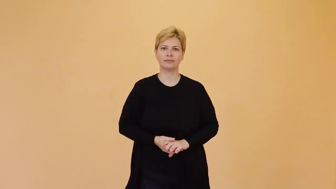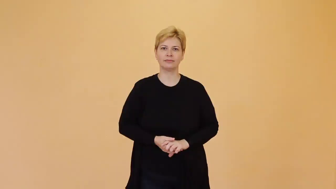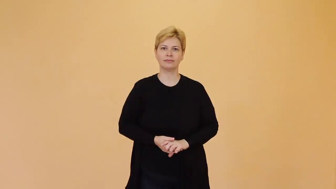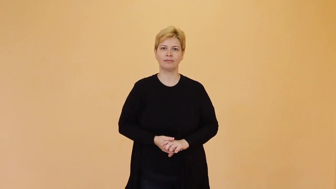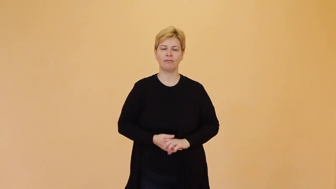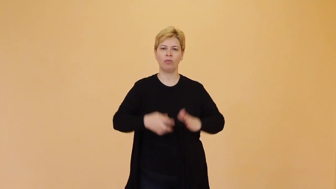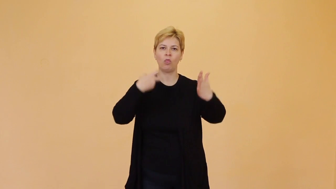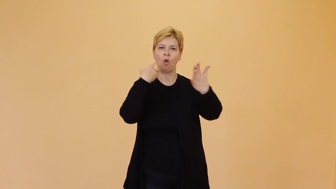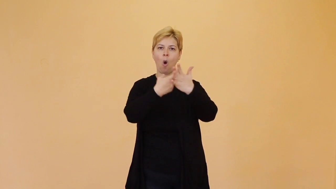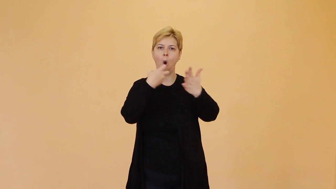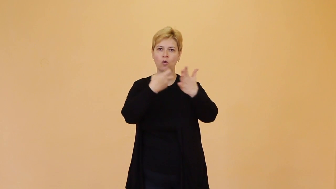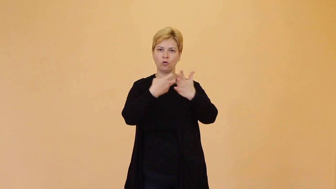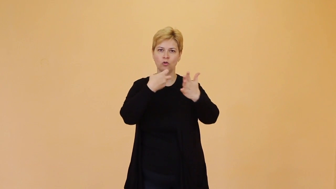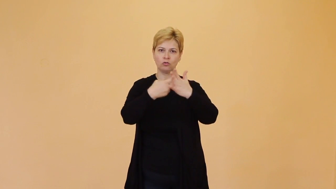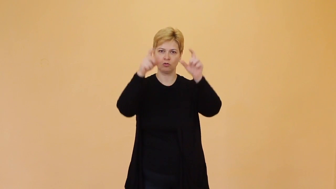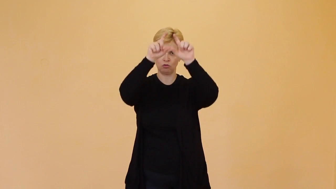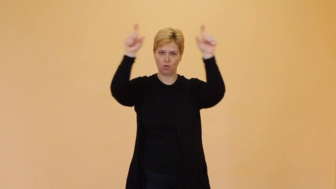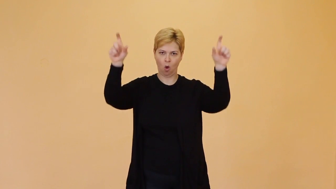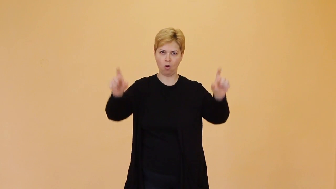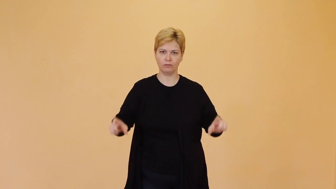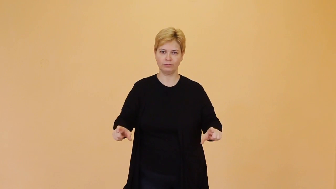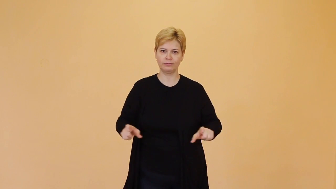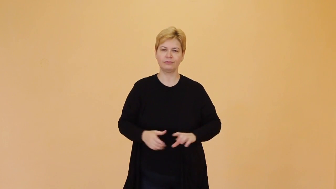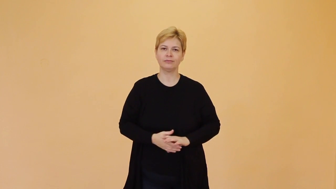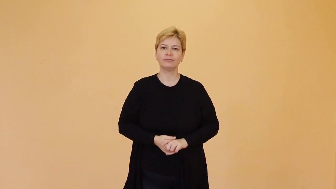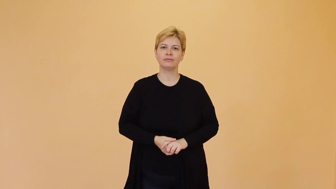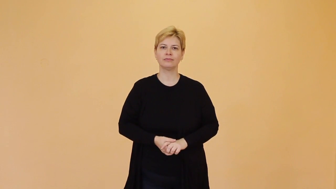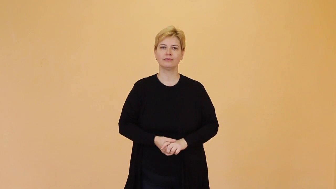okno